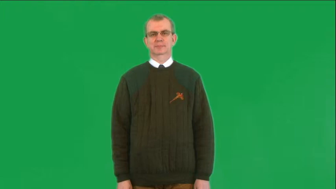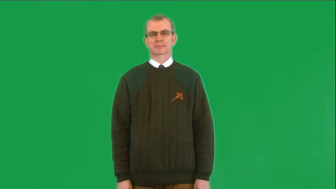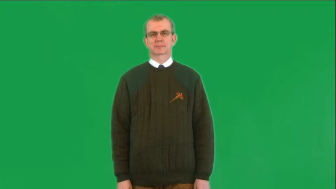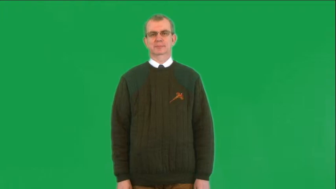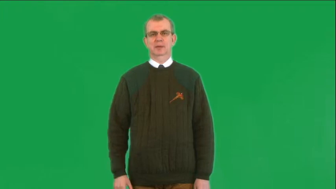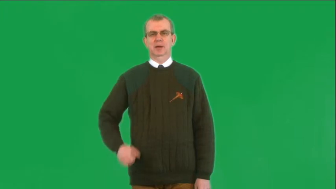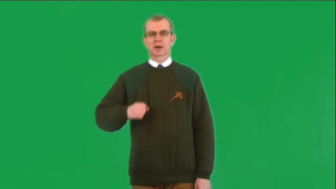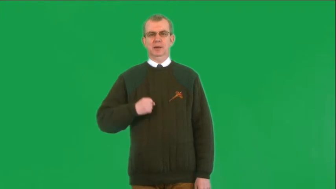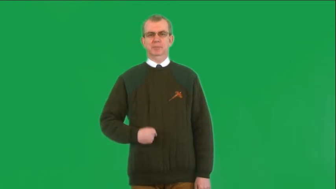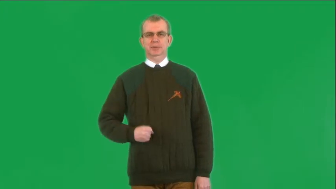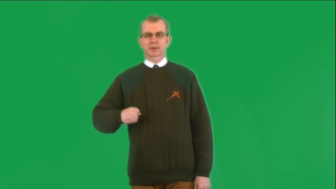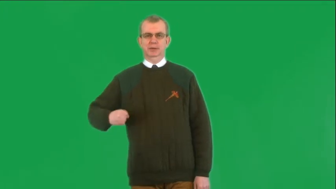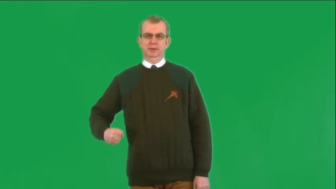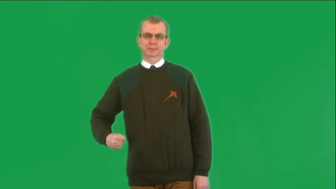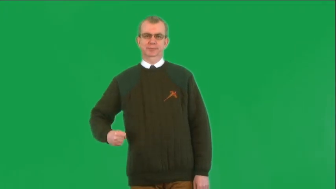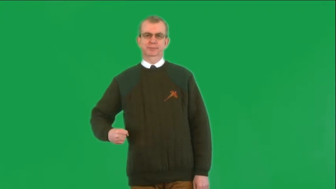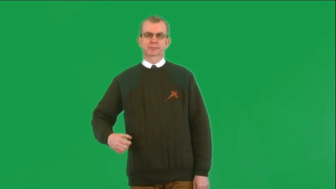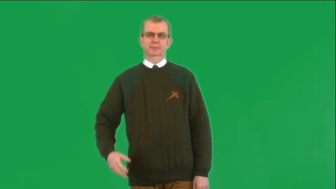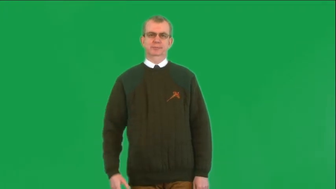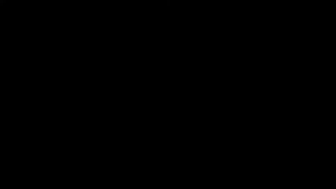ambasada